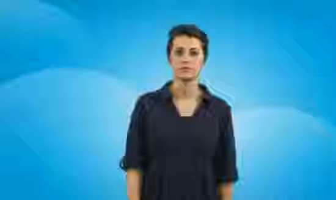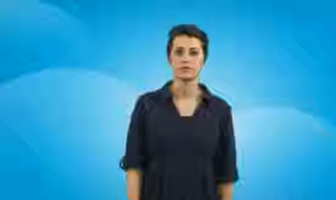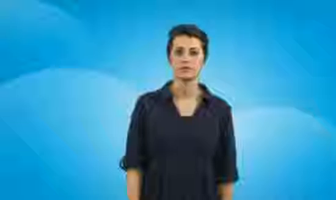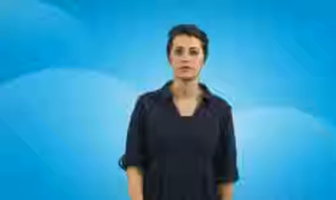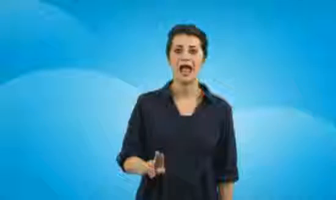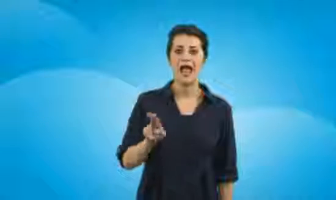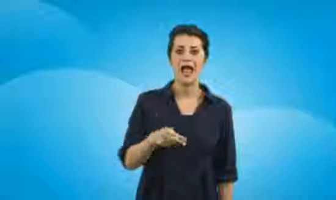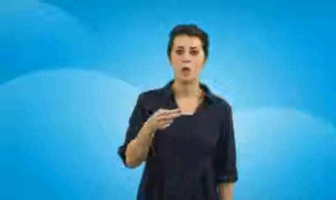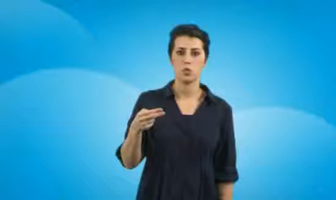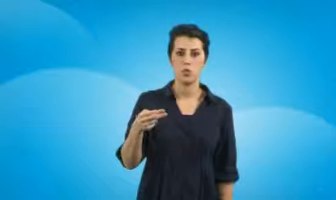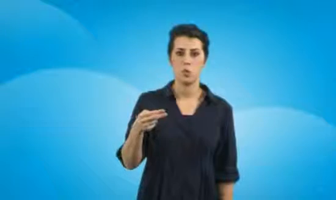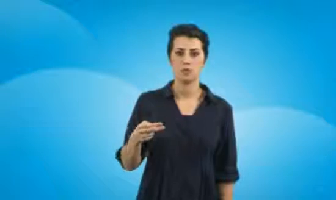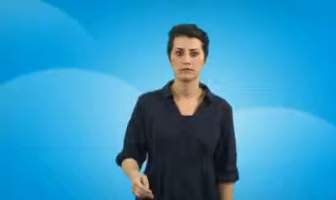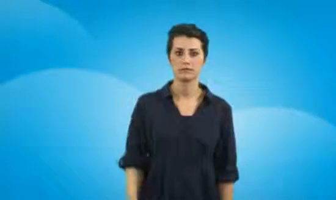Euro